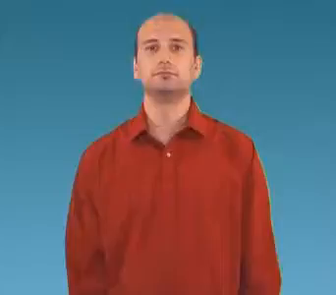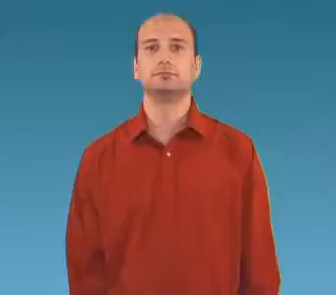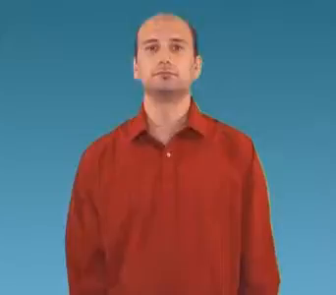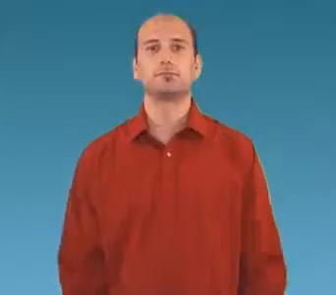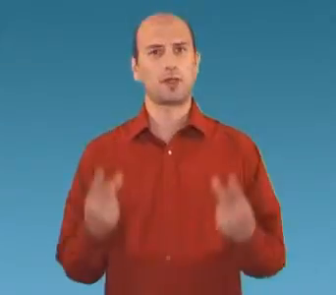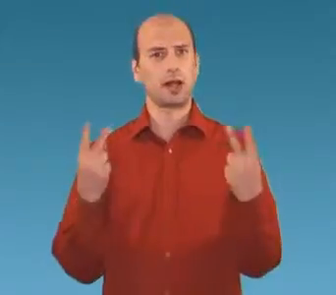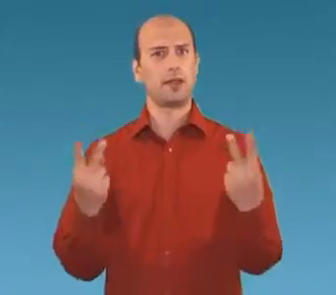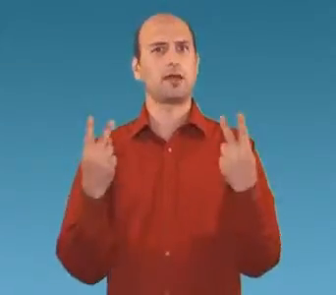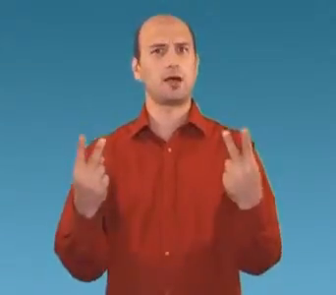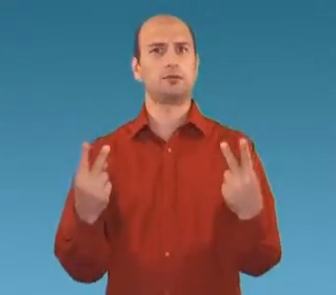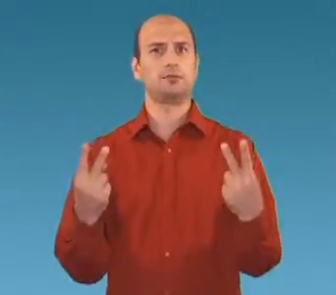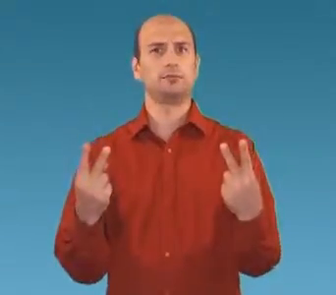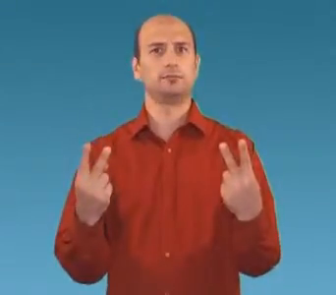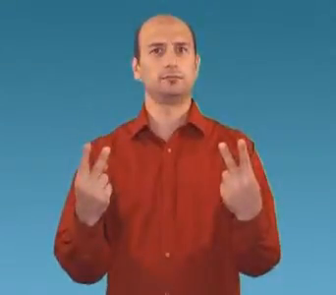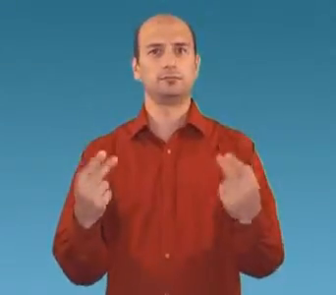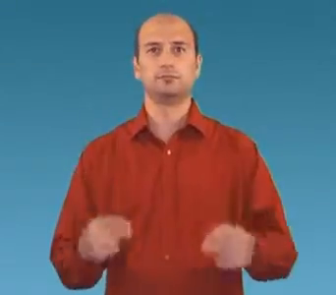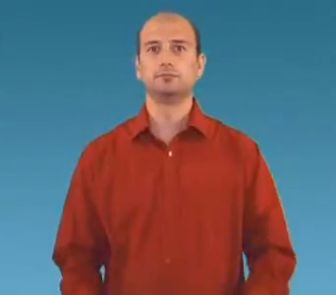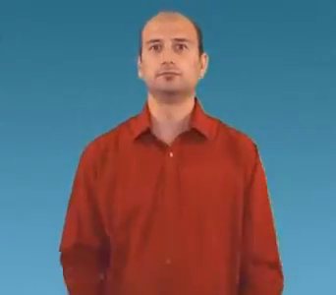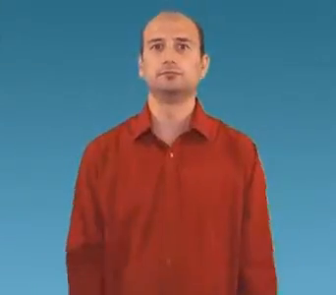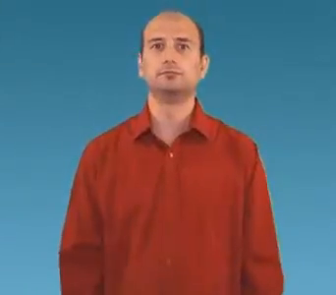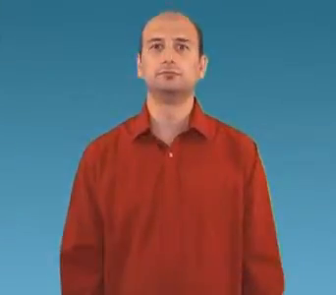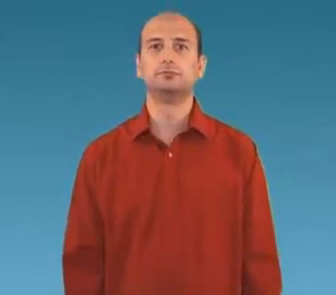Lényeg